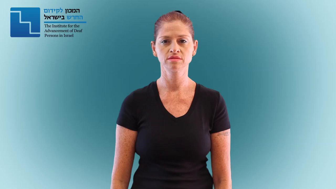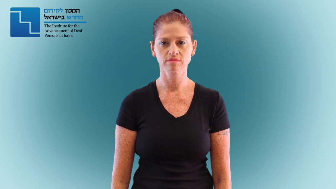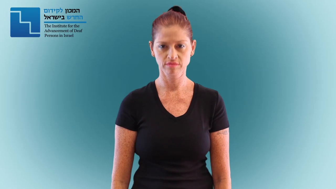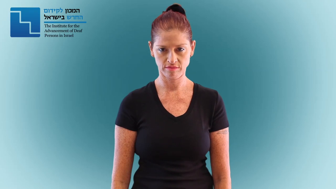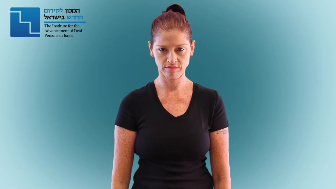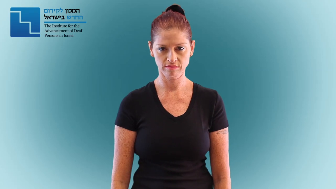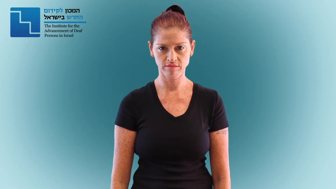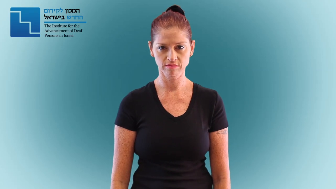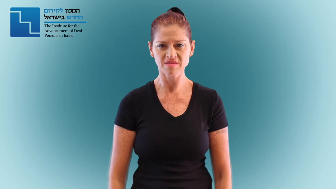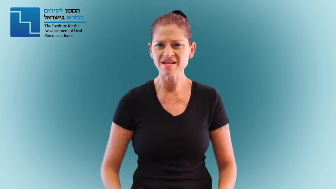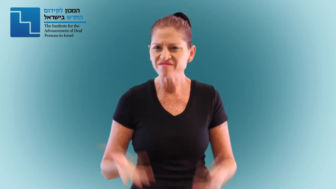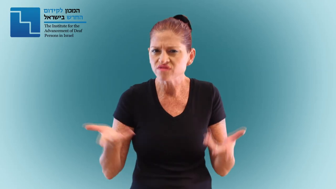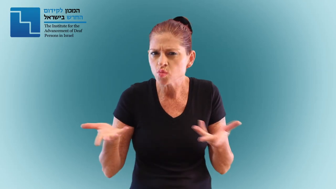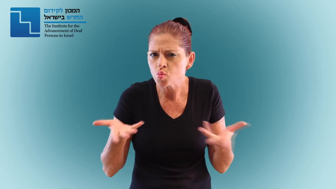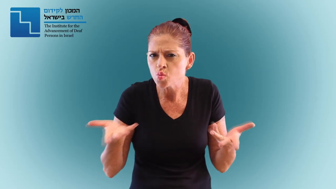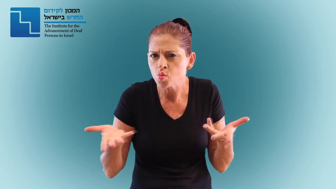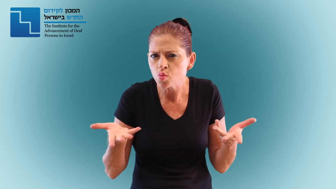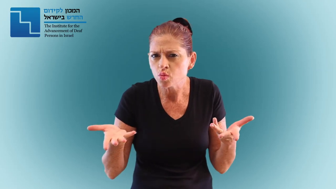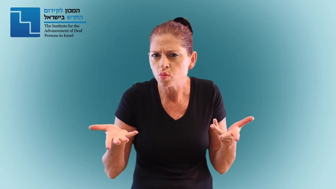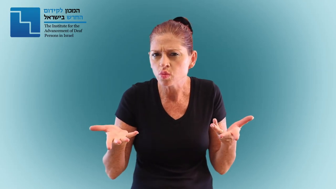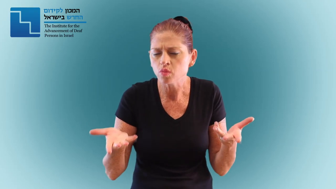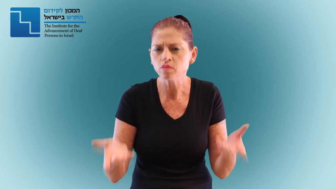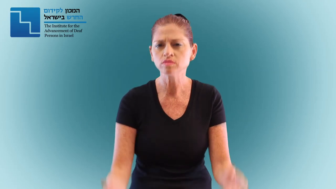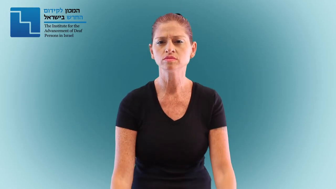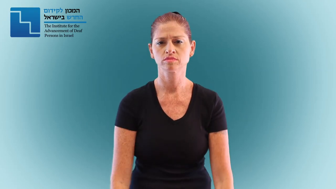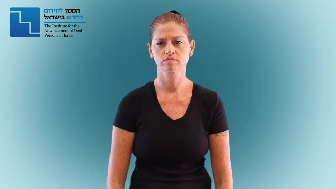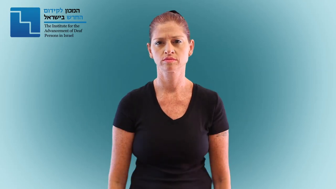איפה